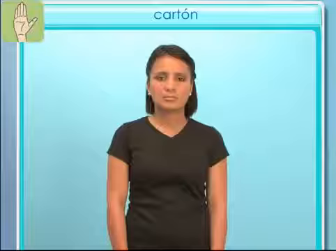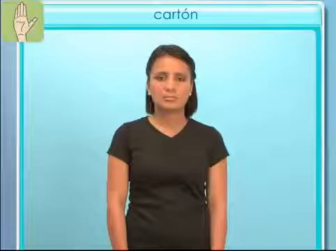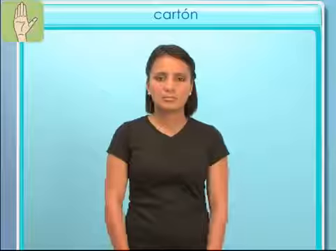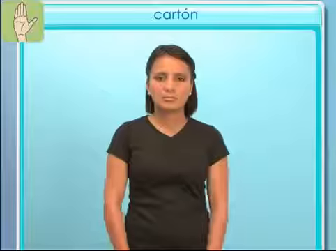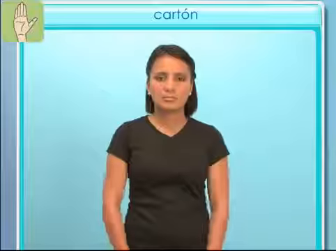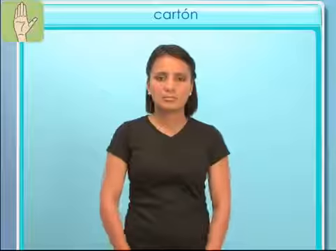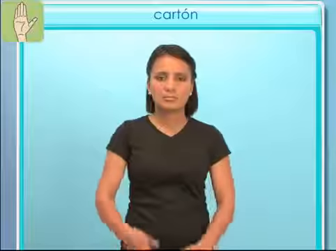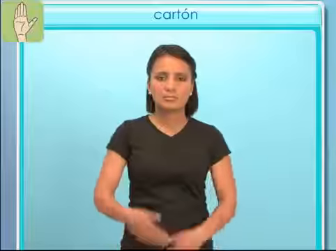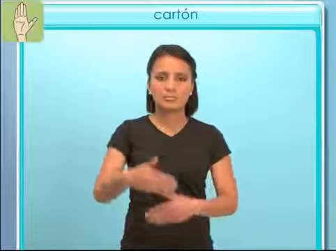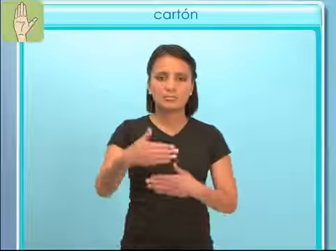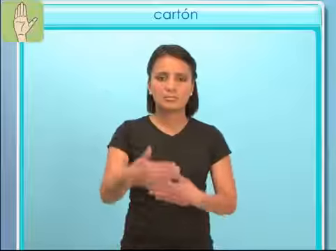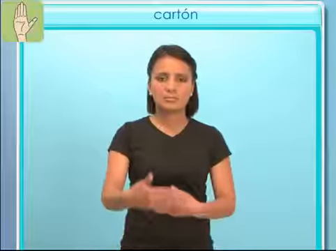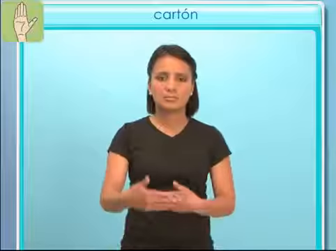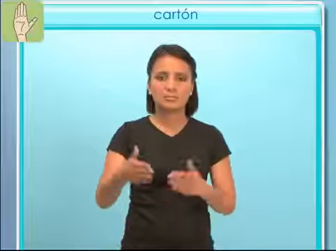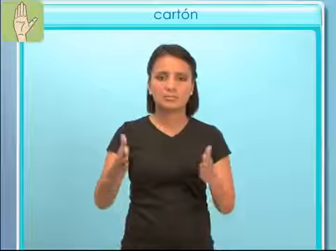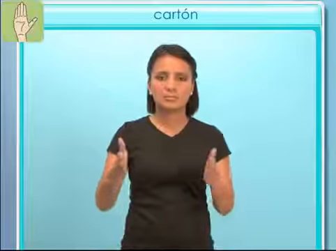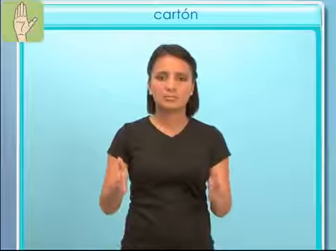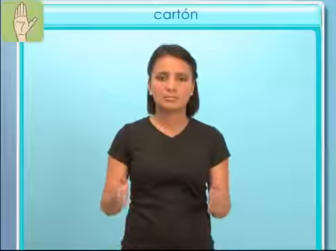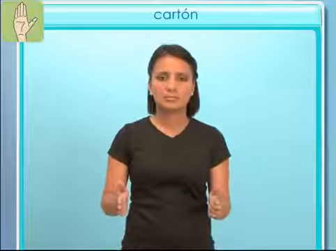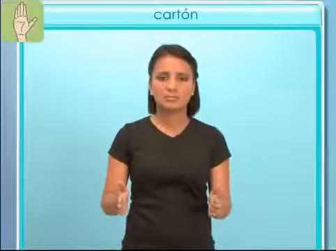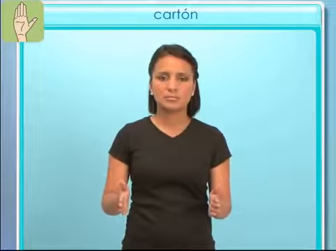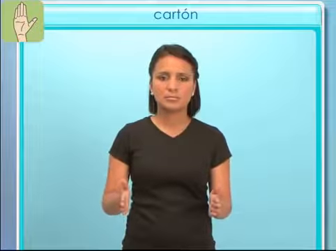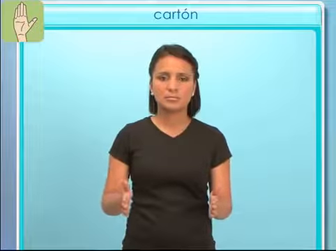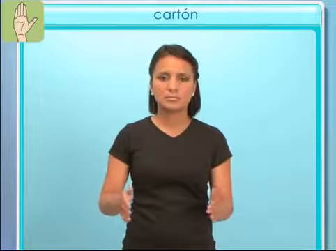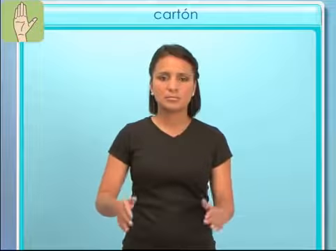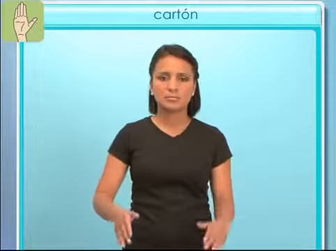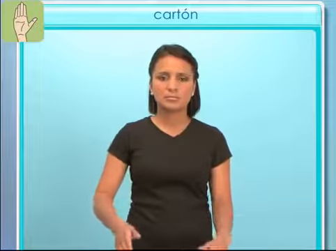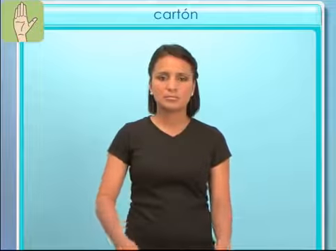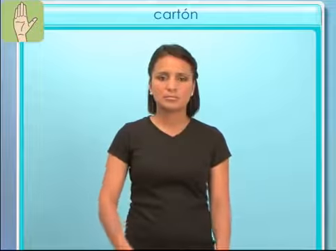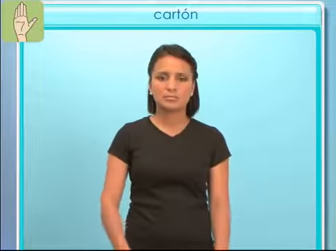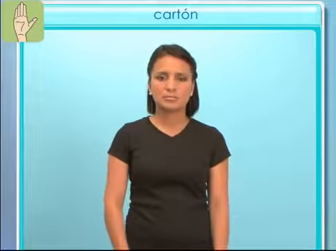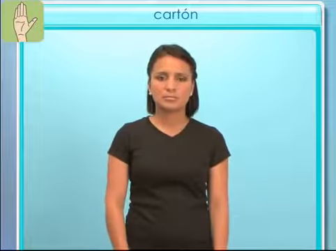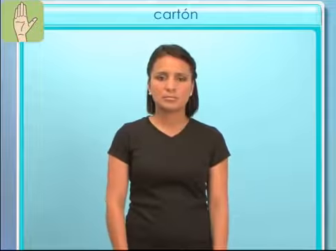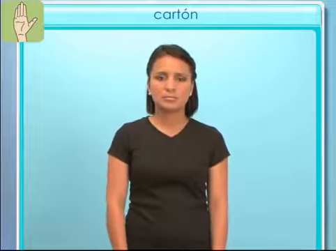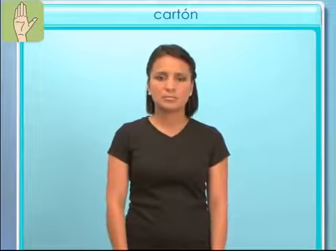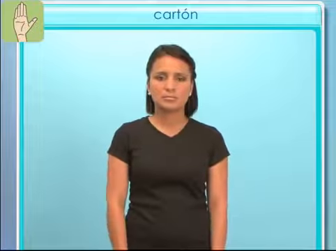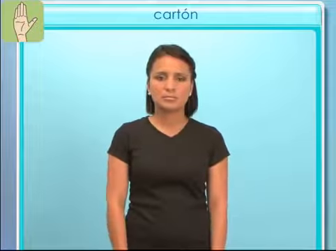CARTON